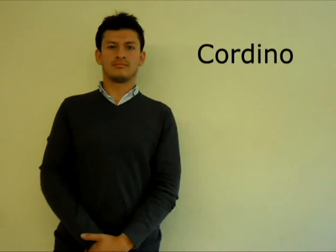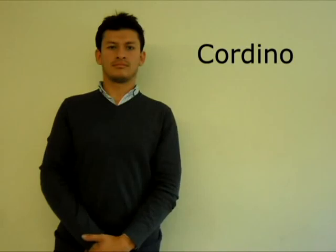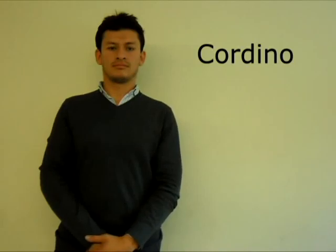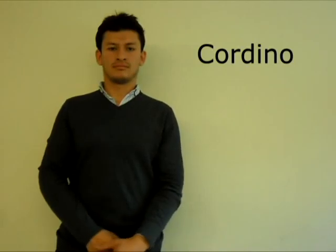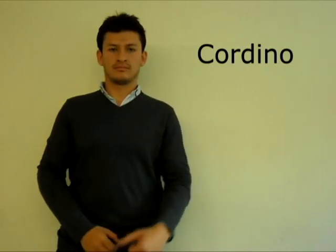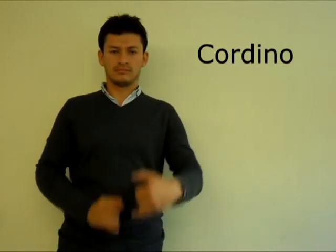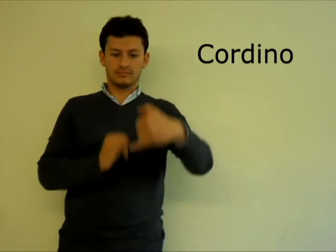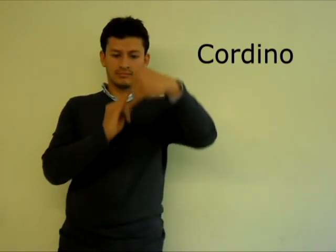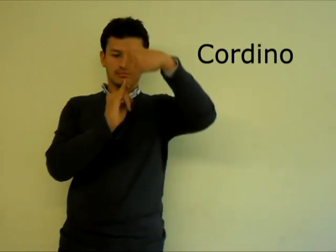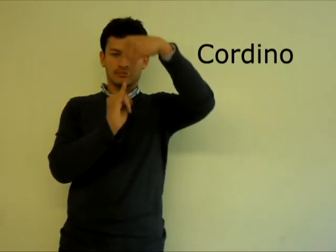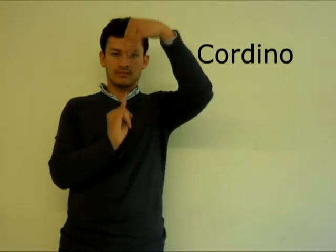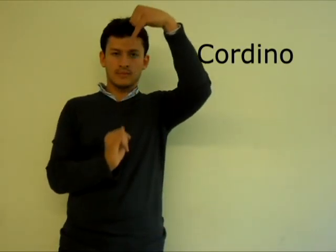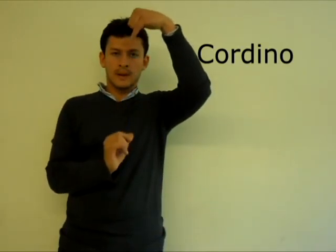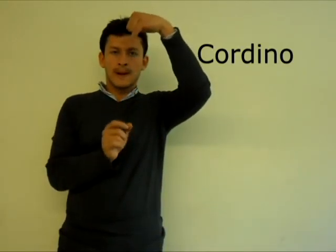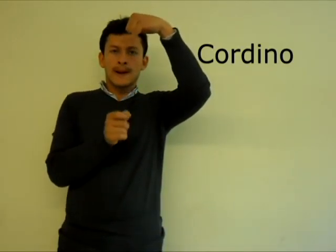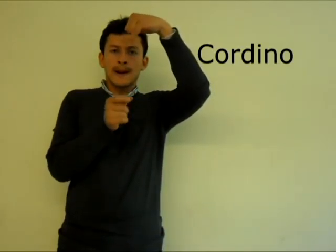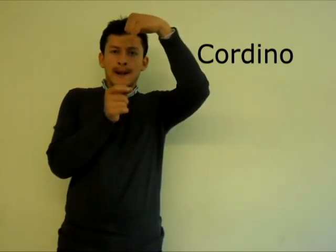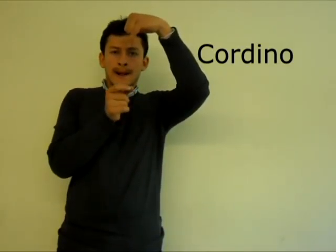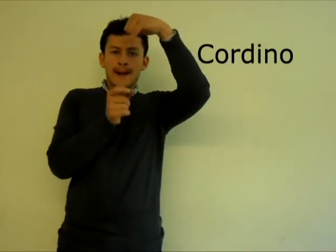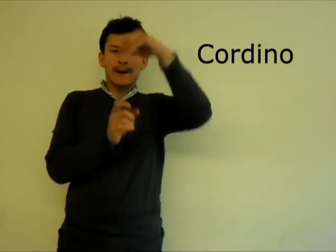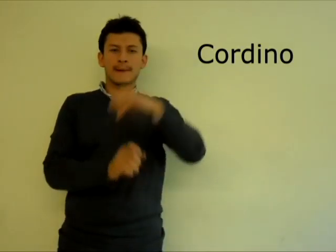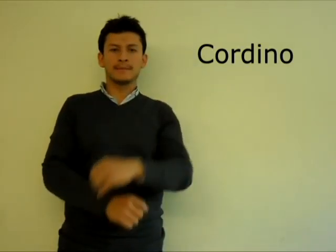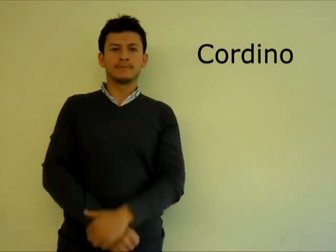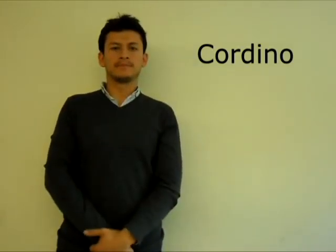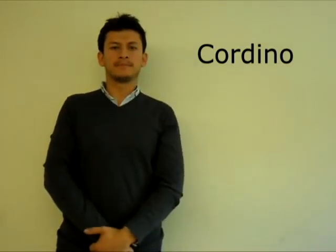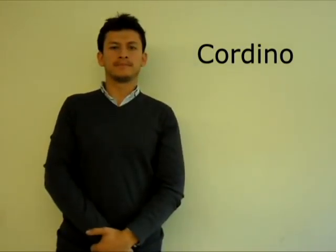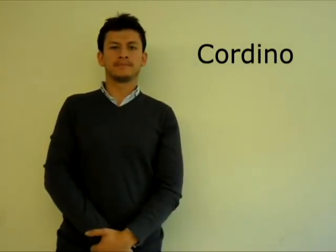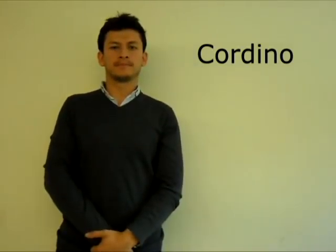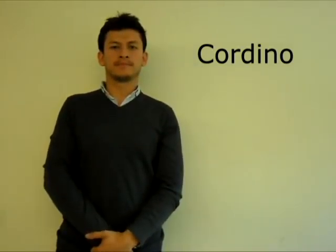Cordino